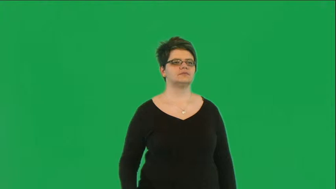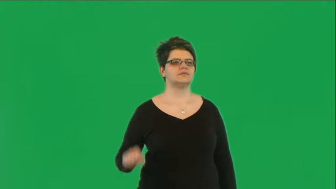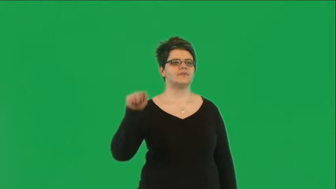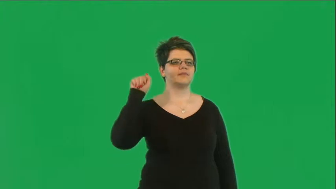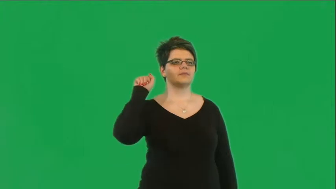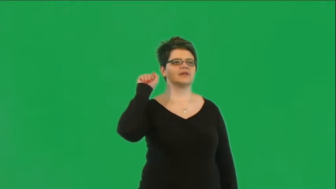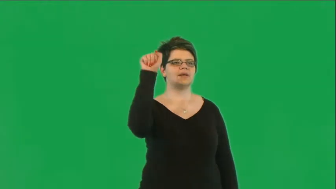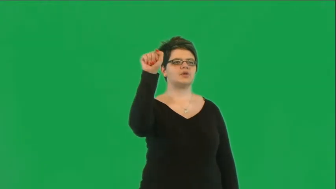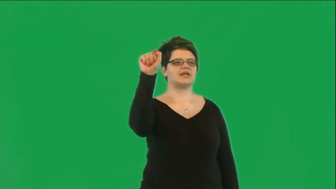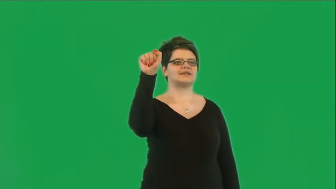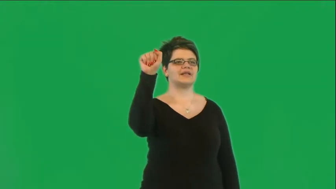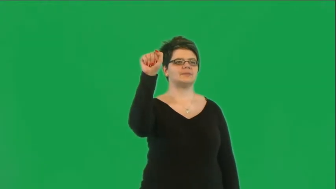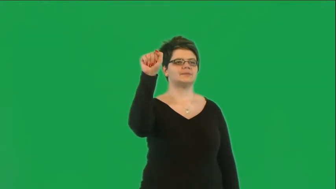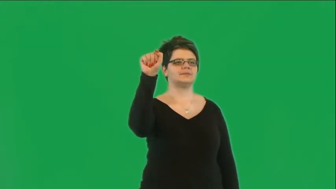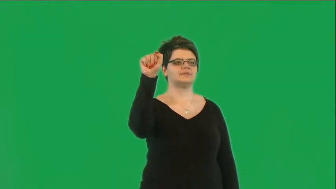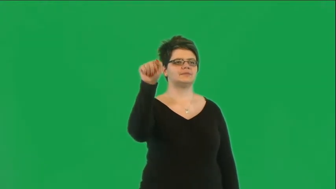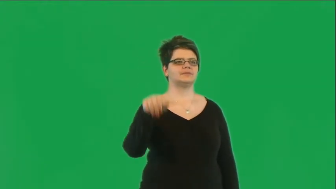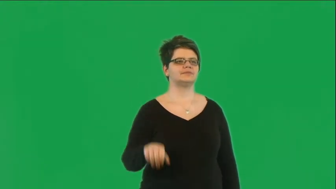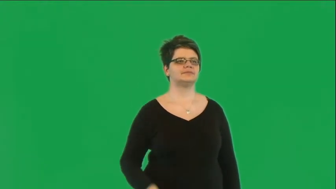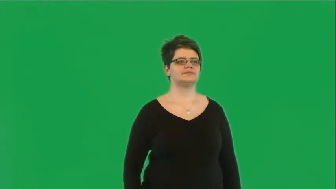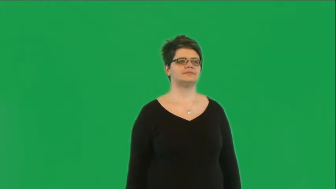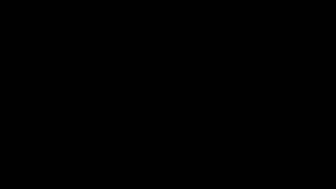demokracja